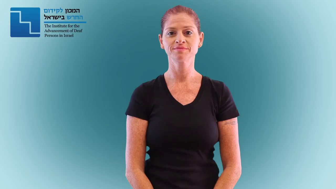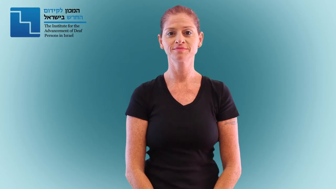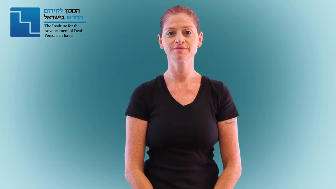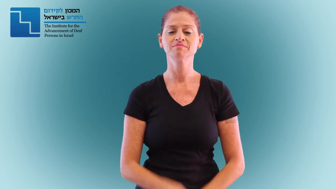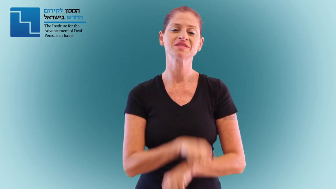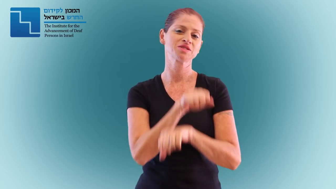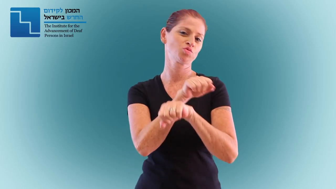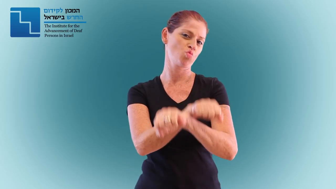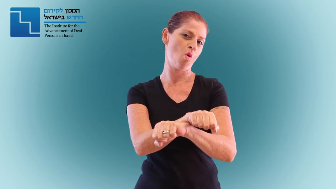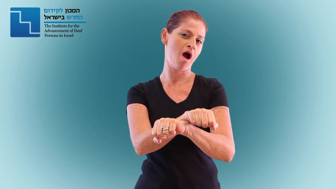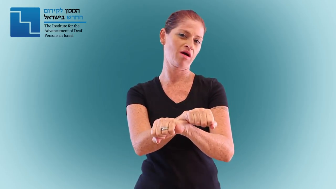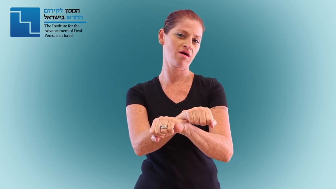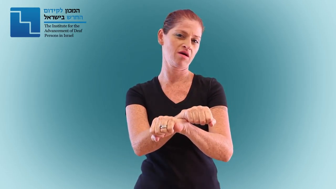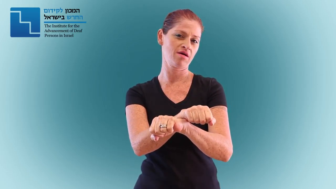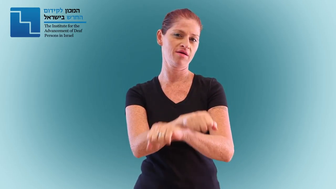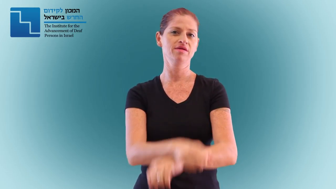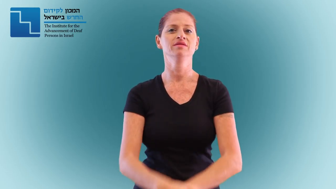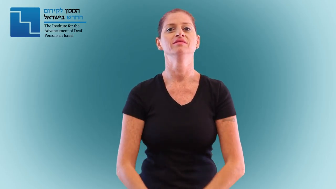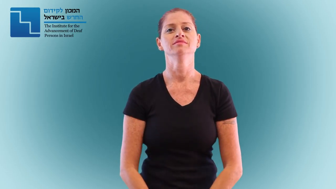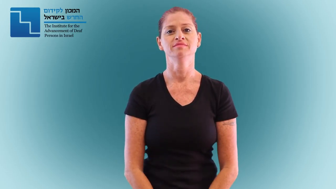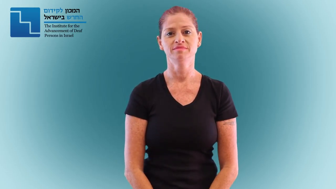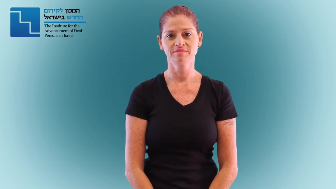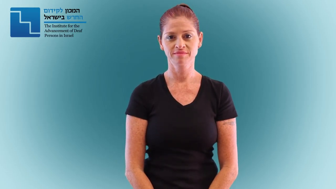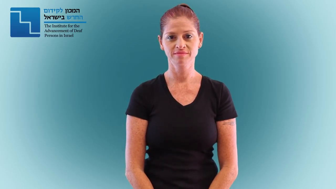בית סוהר